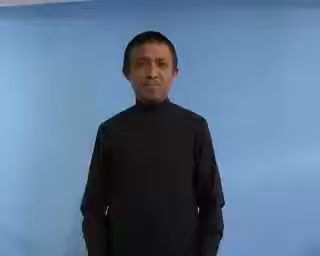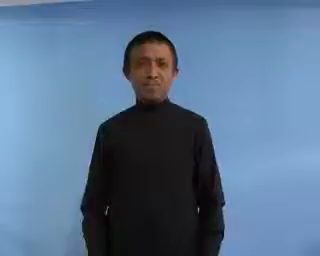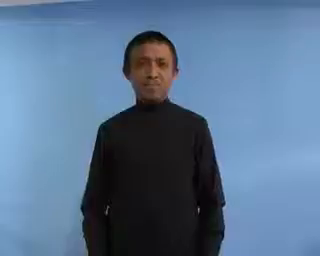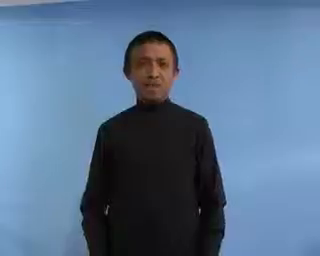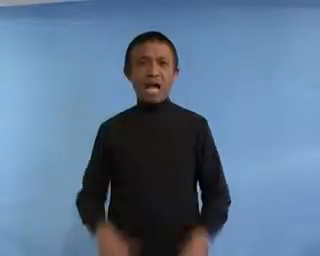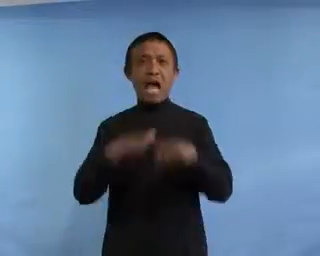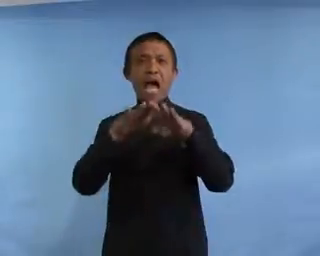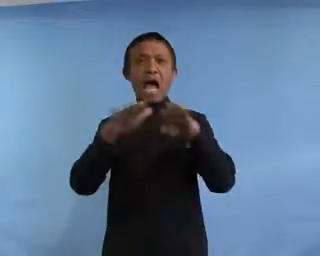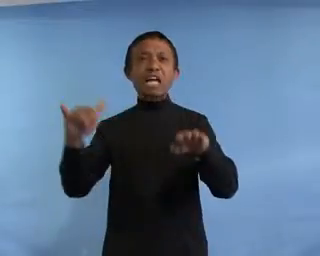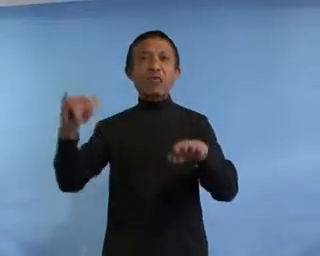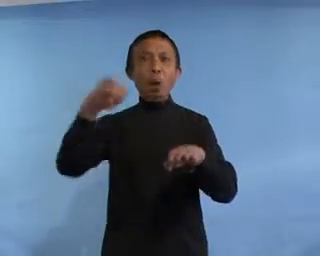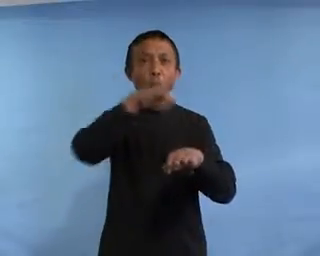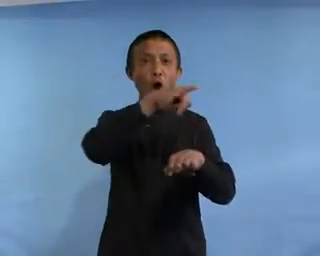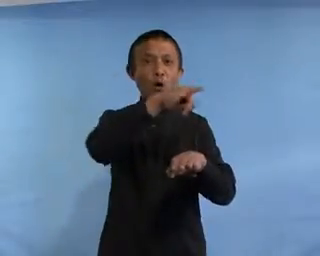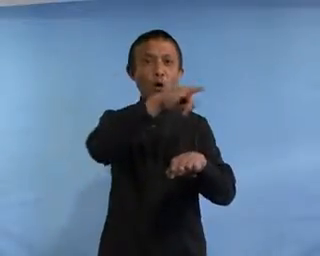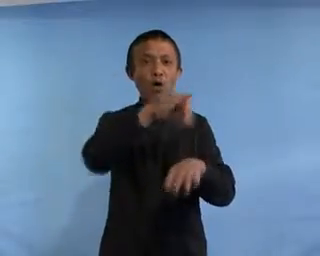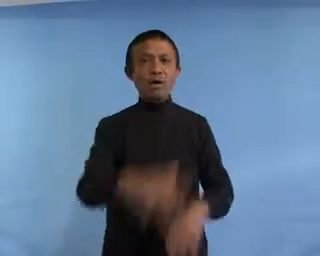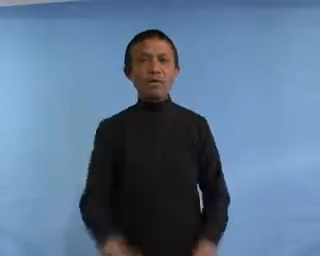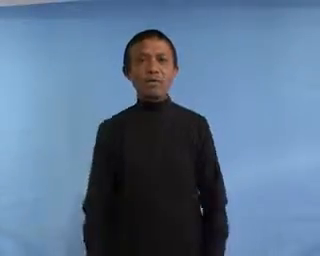seranam piaramanidina